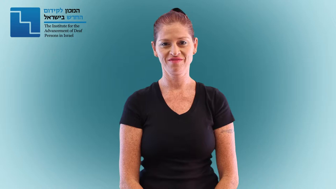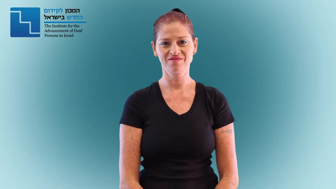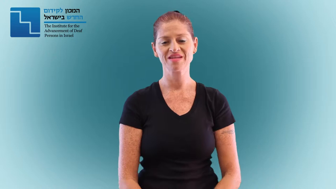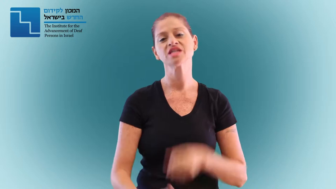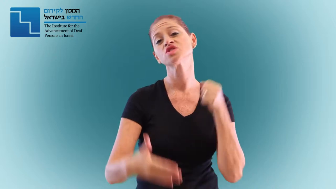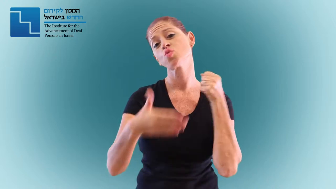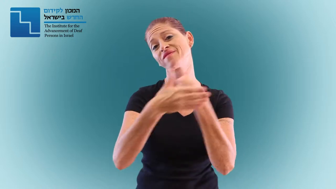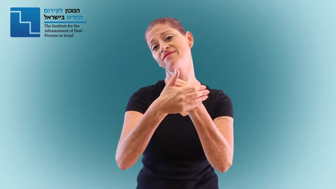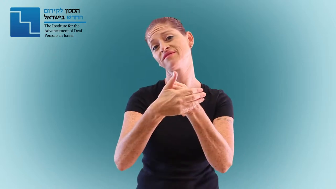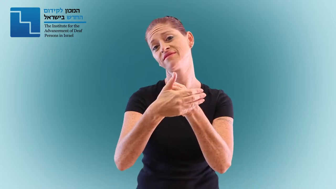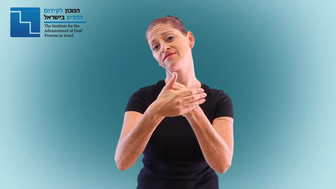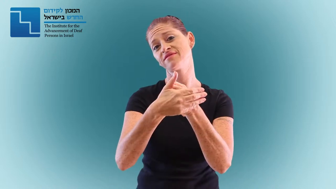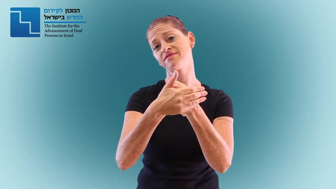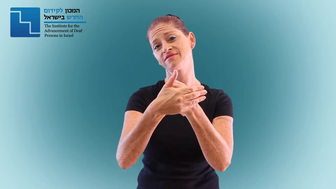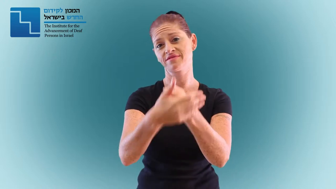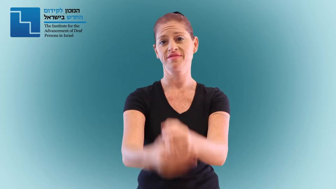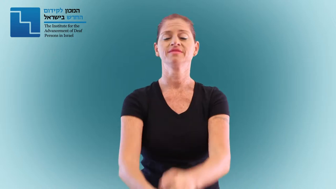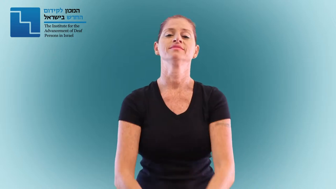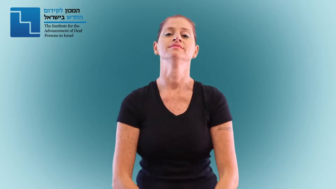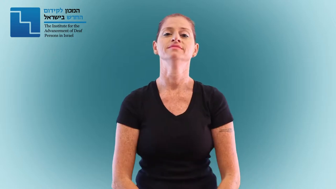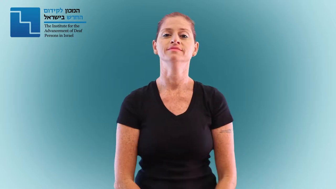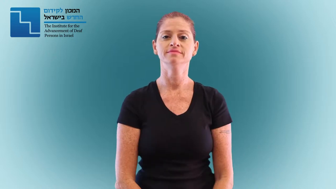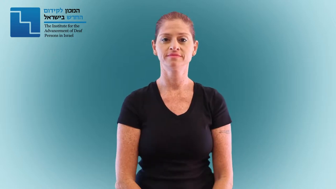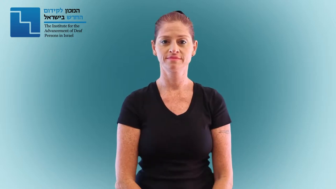סוף (תחנת אוטובוס, פרוזדור)